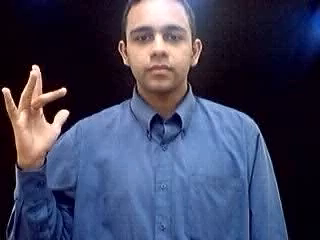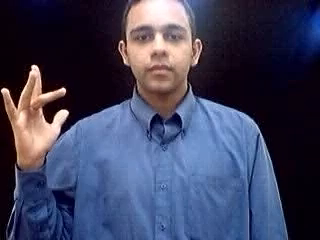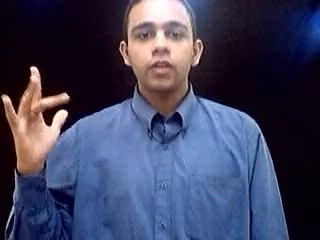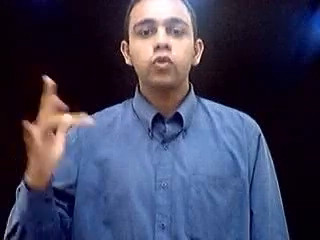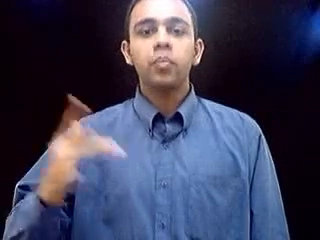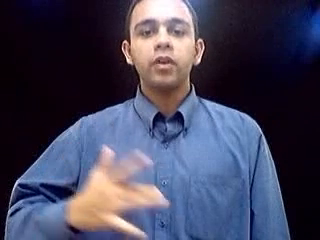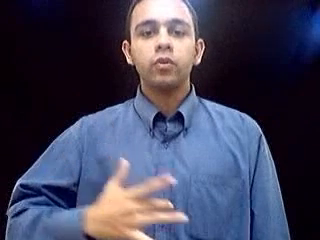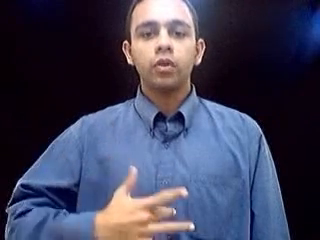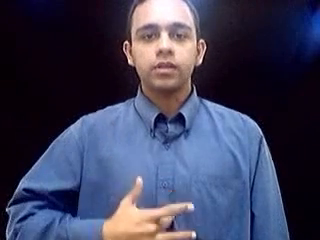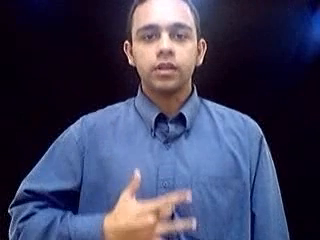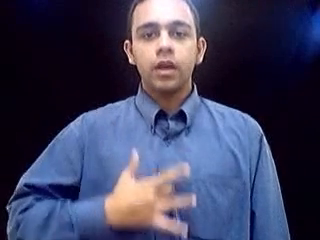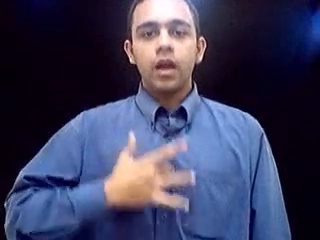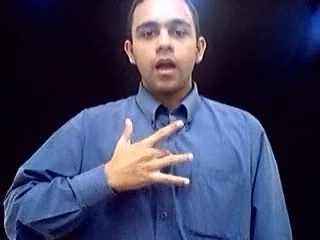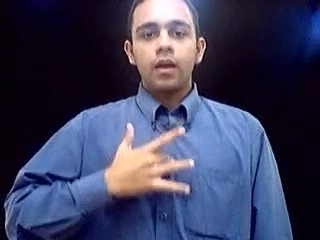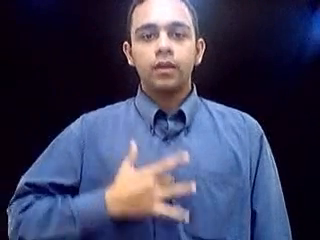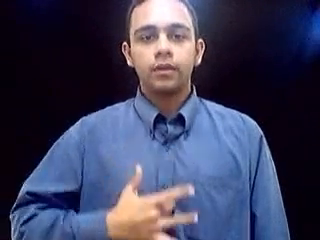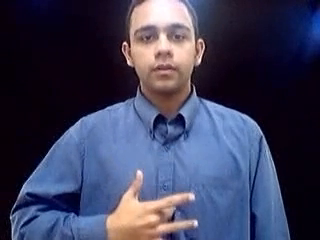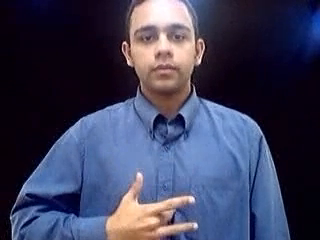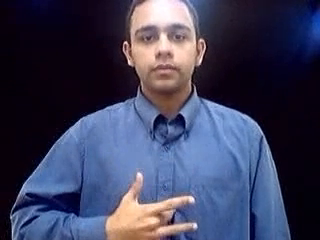tuberculose